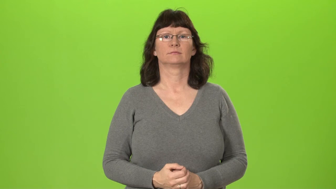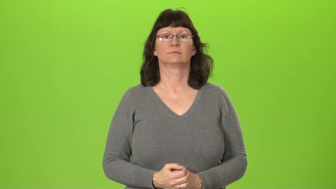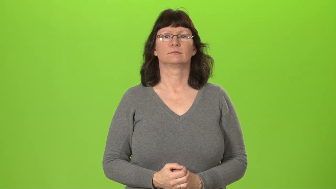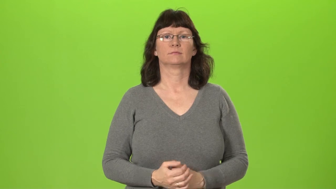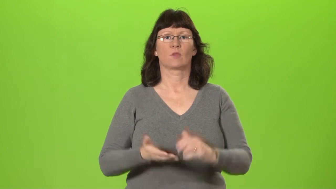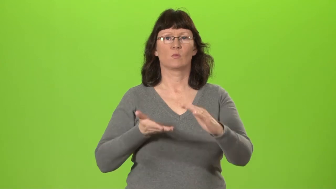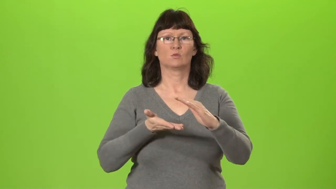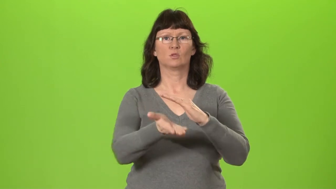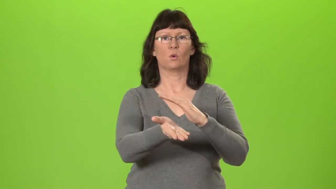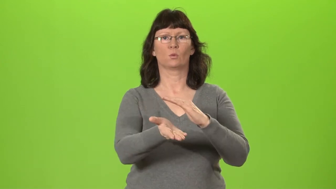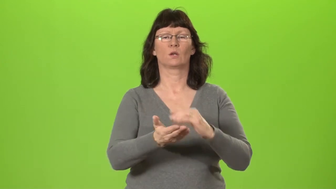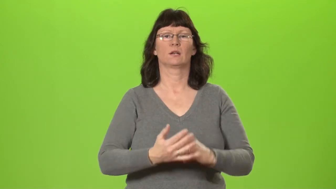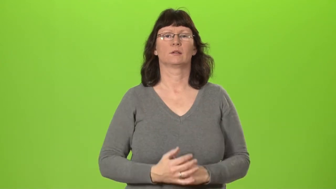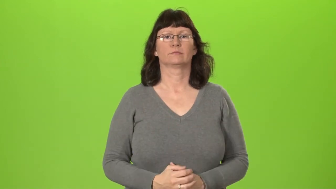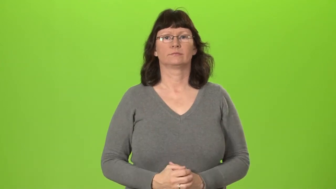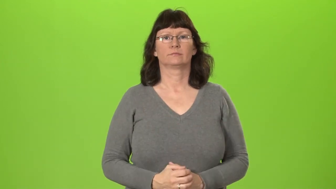Umsókn